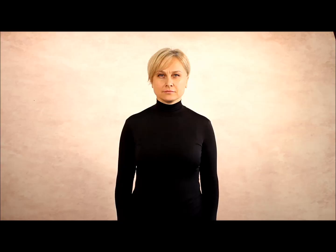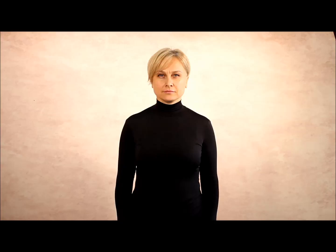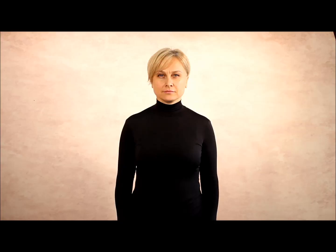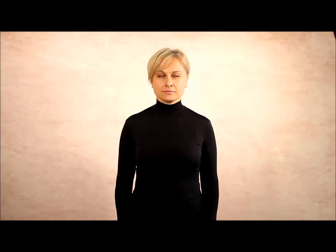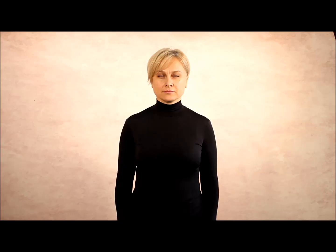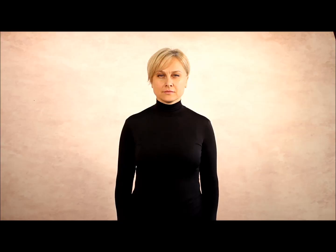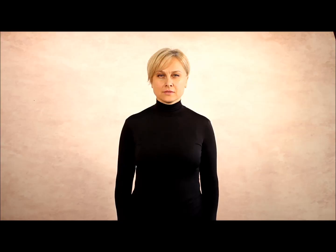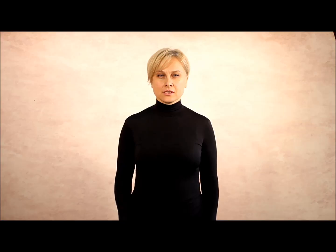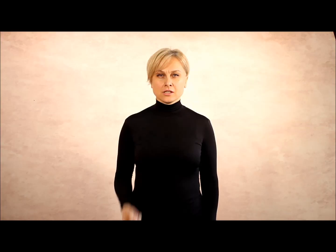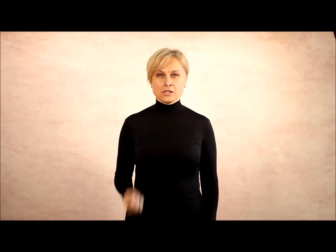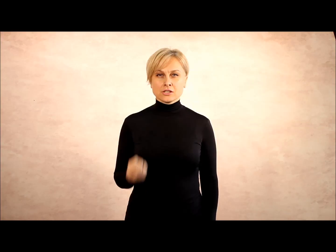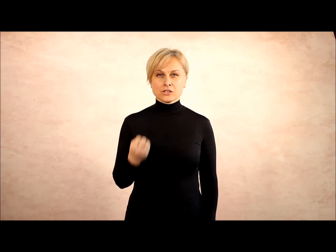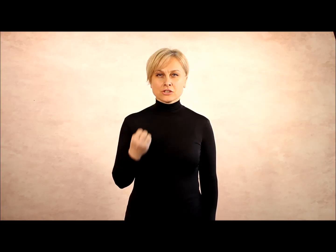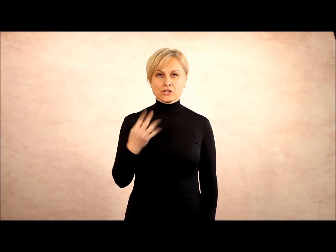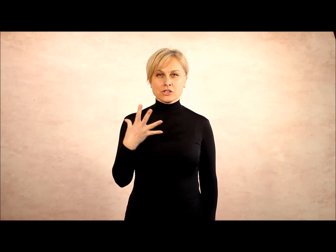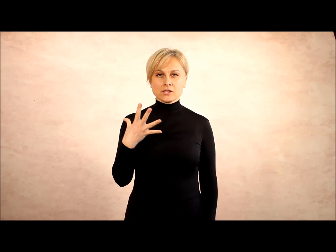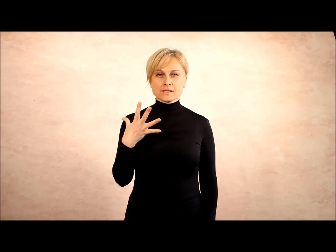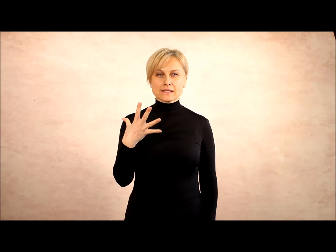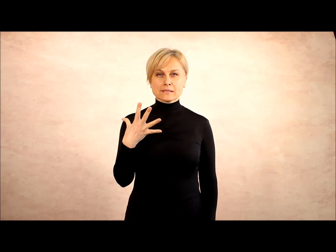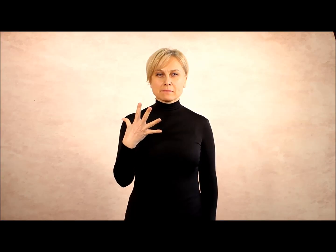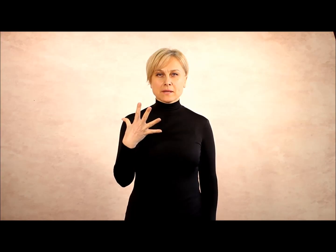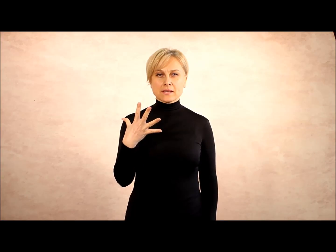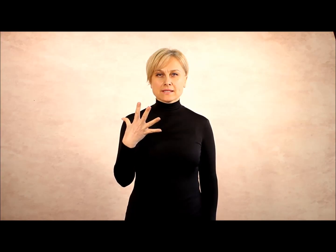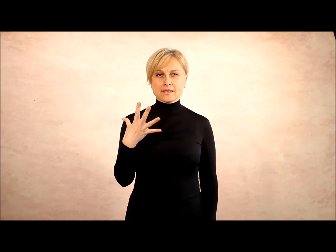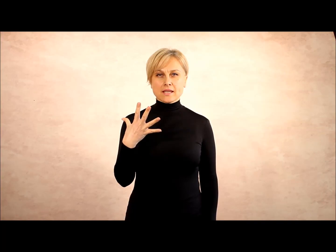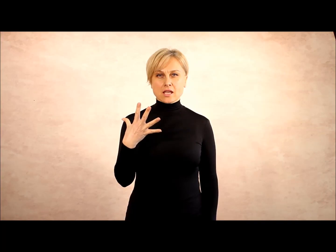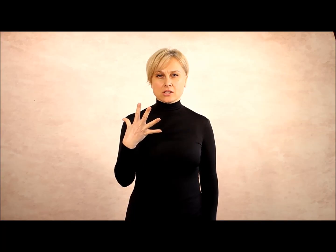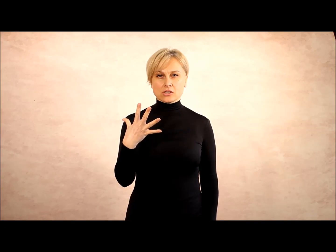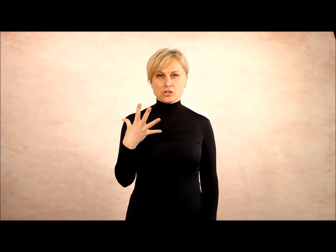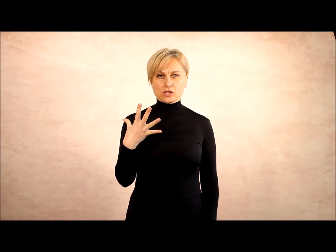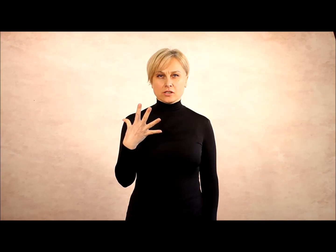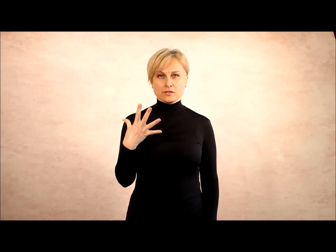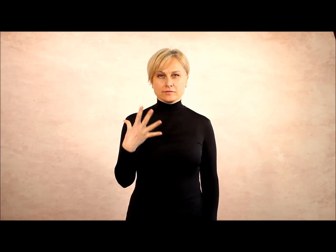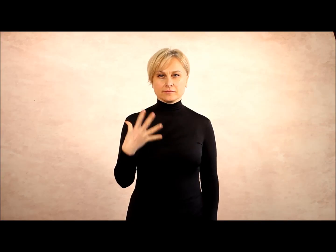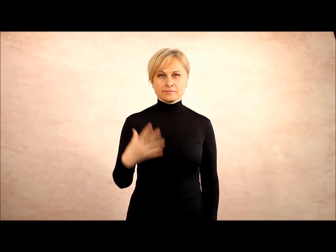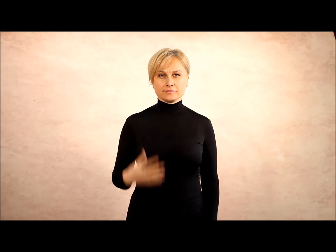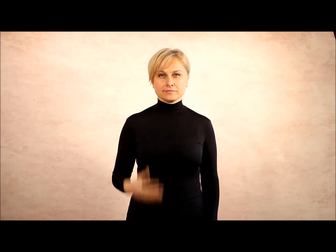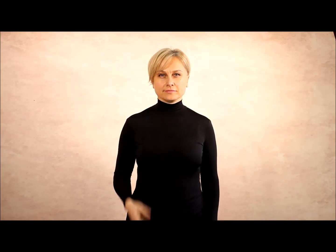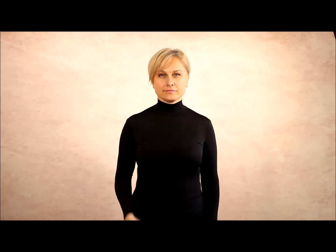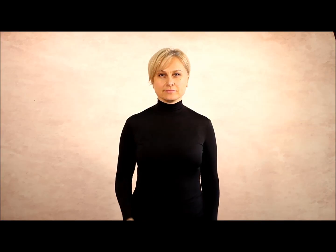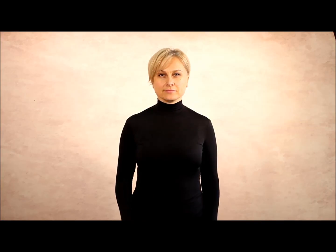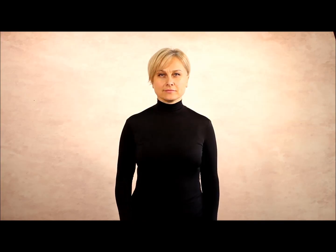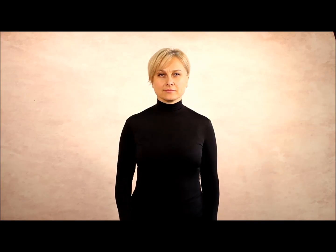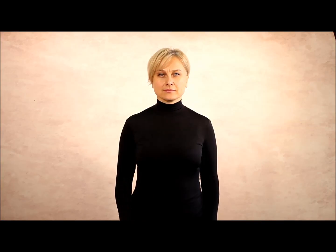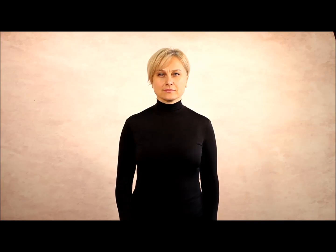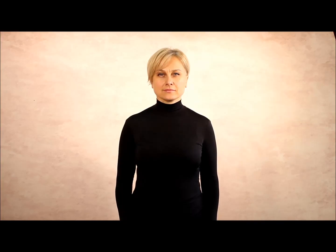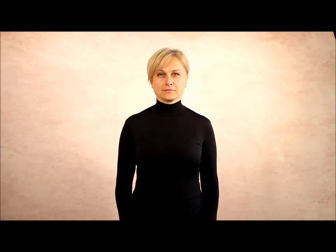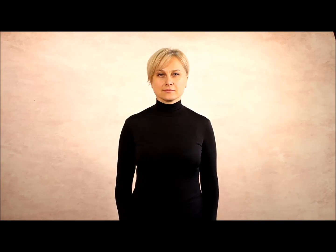15